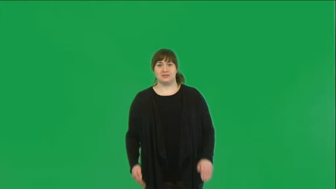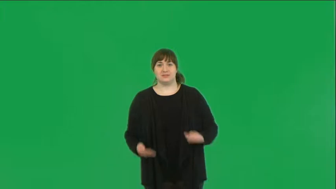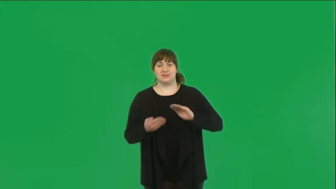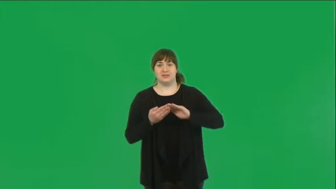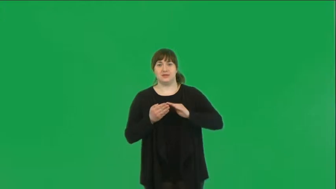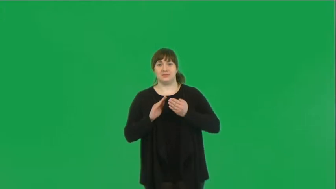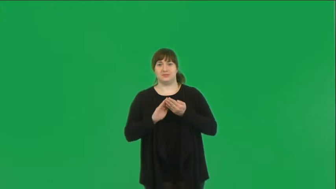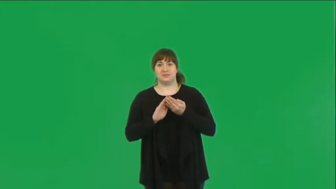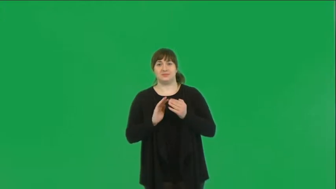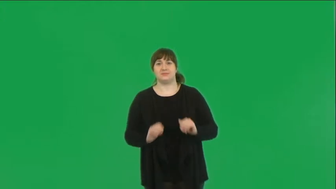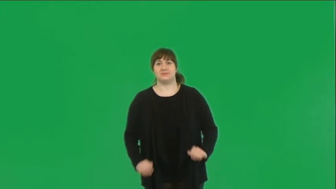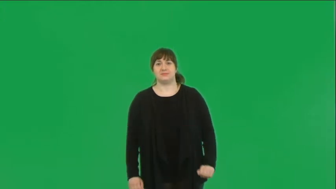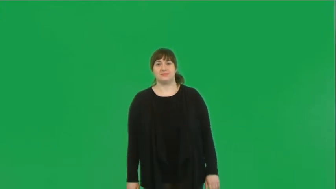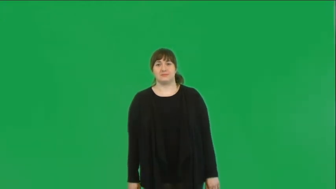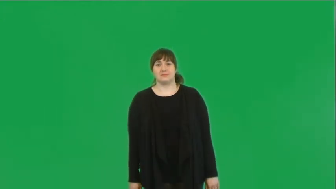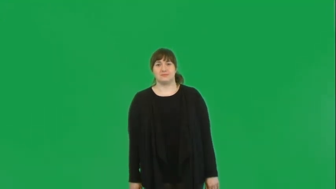wzajemny